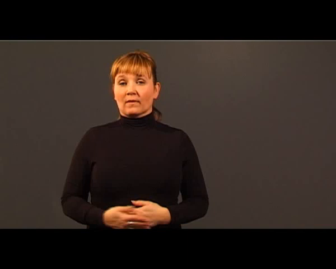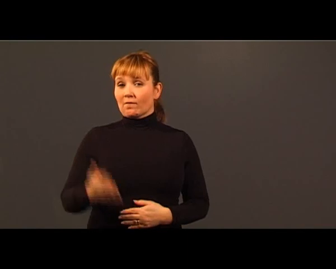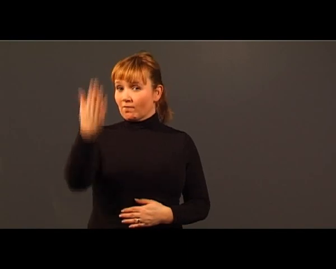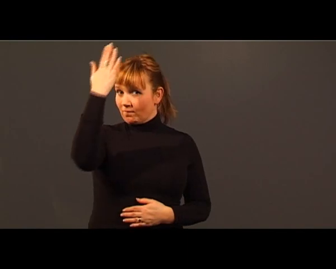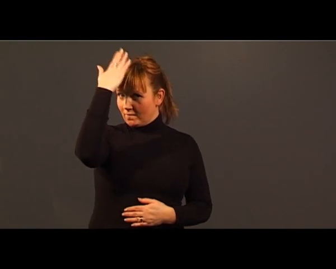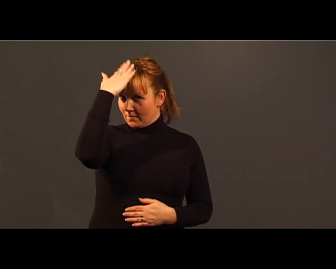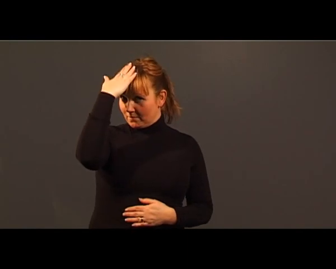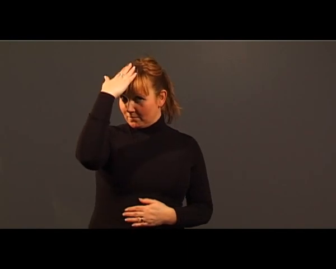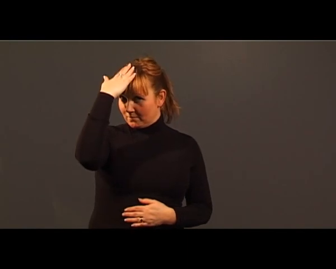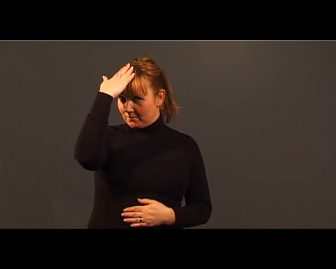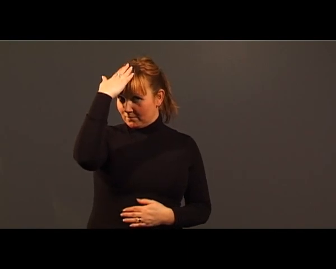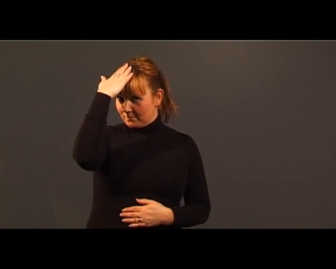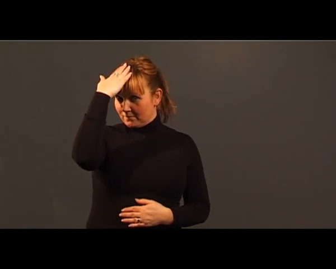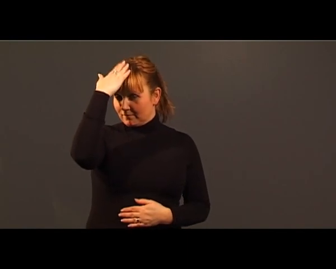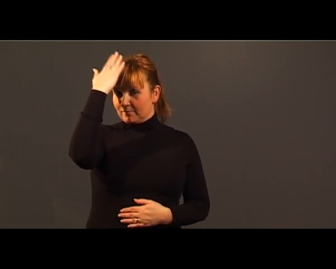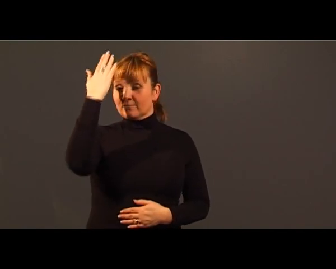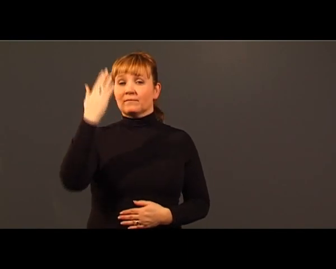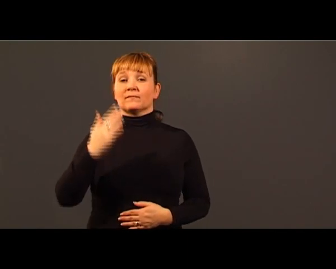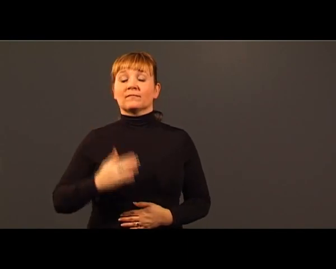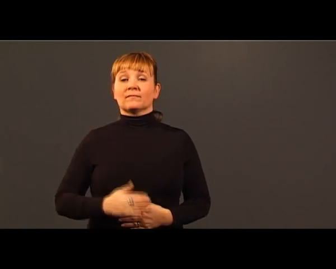Fermingar